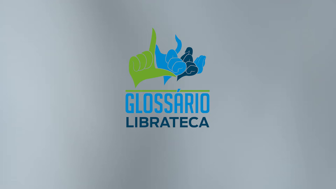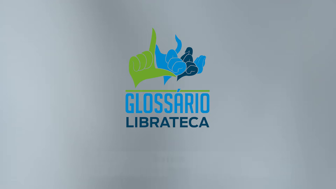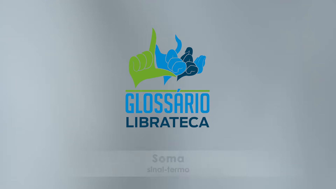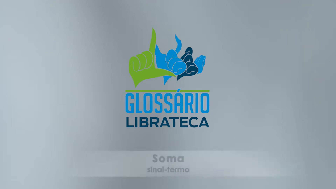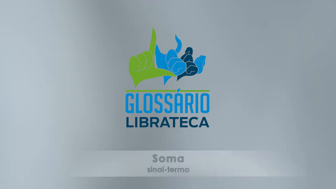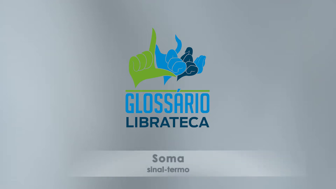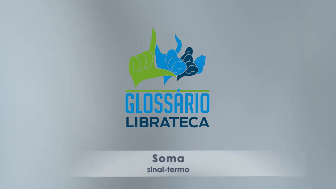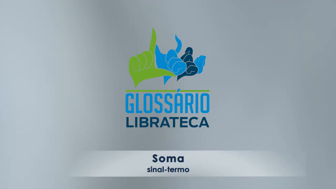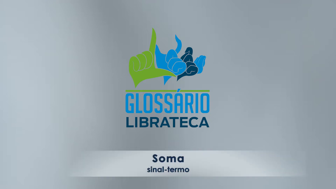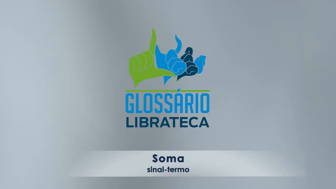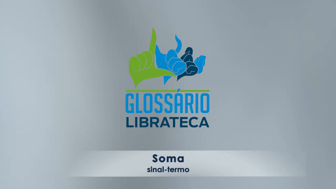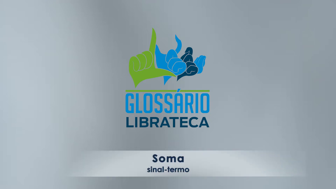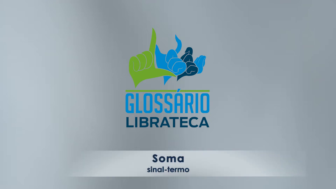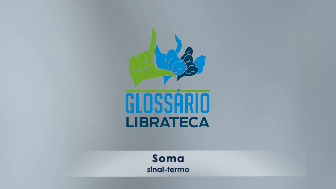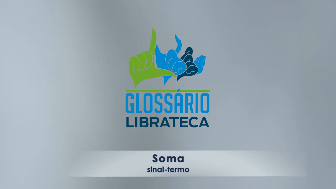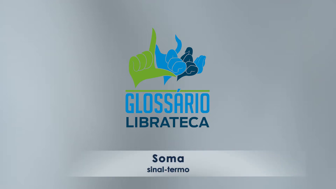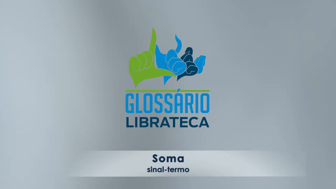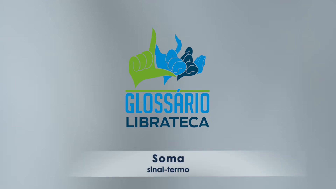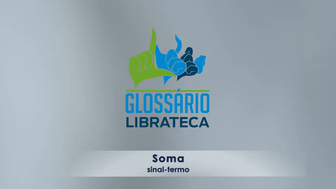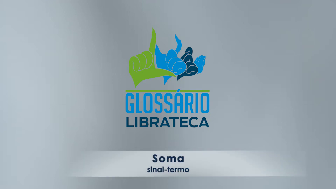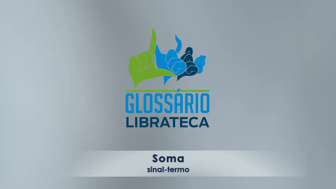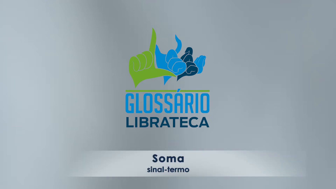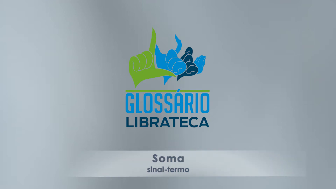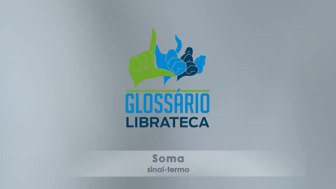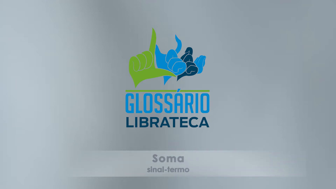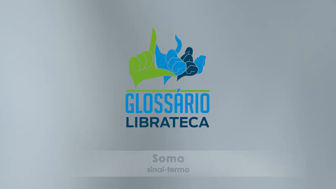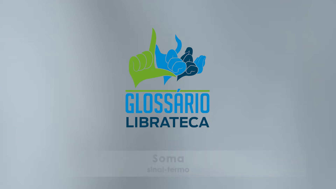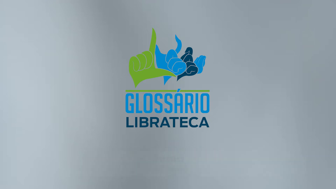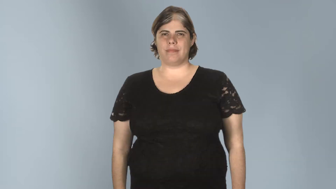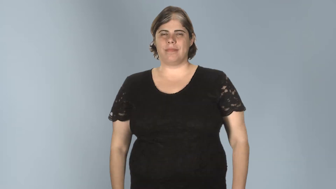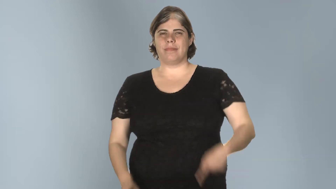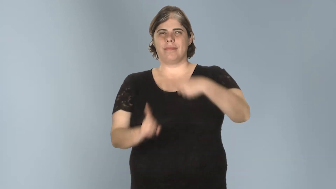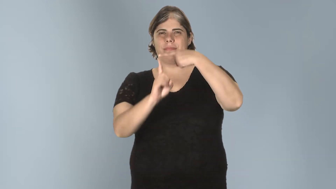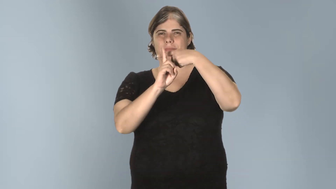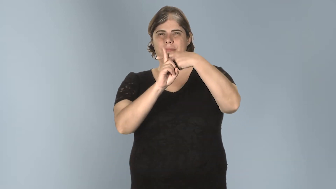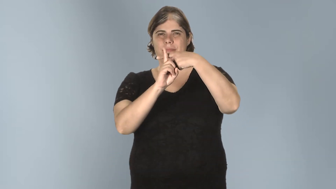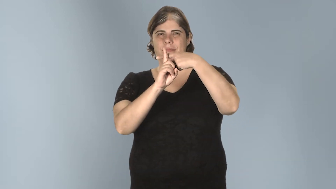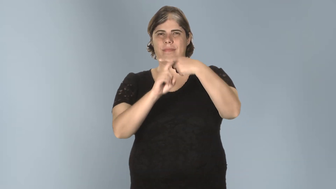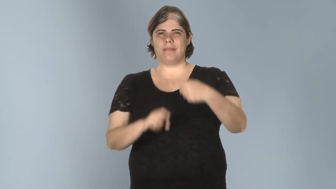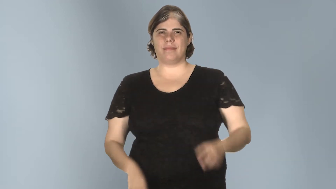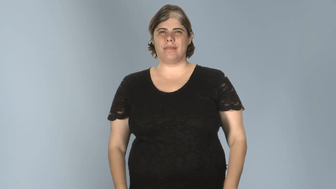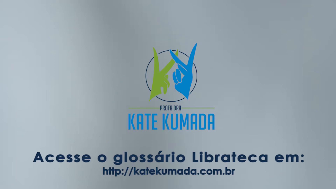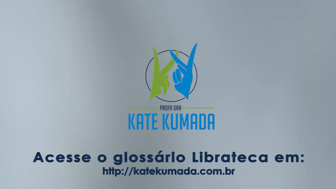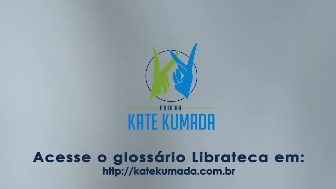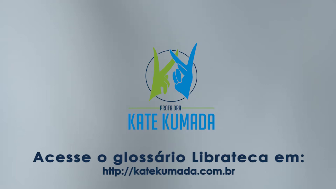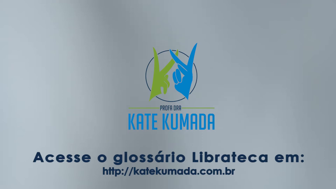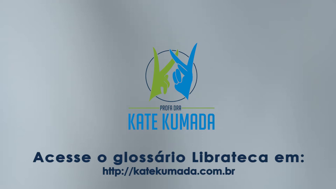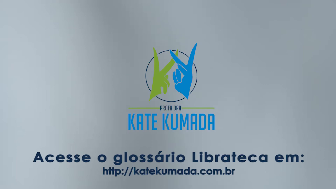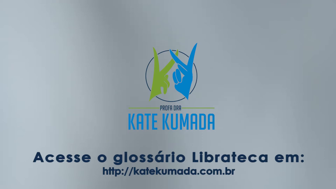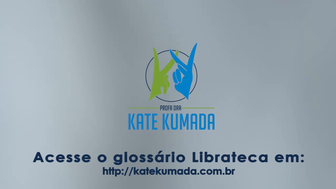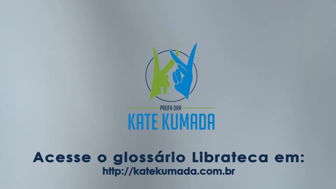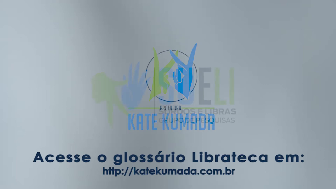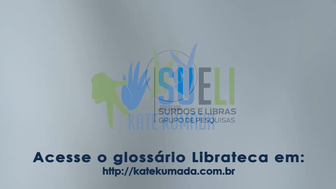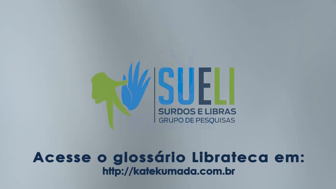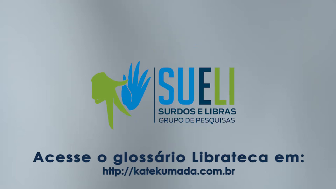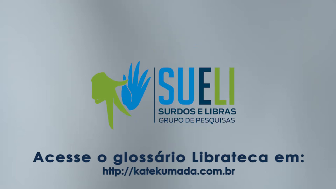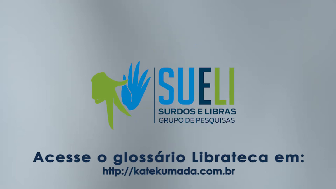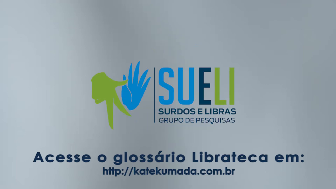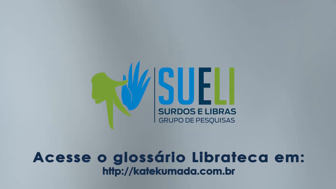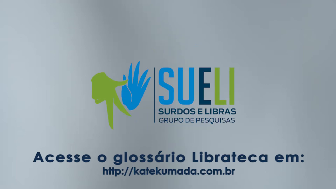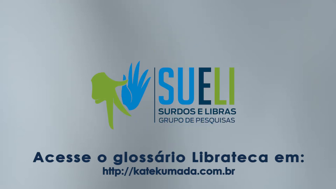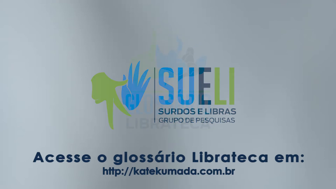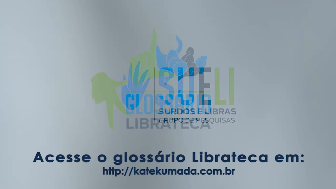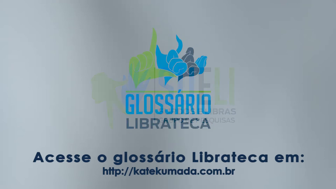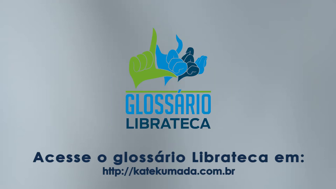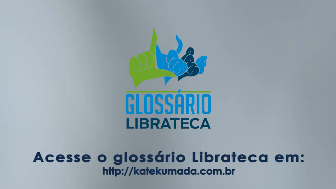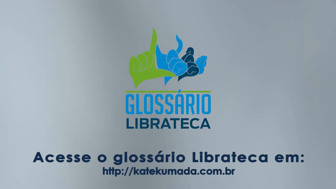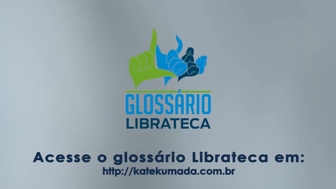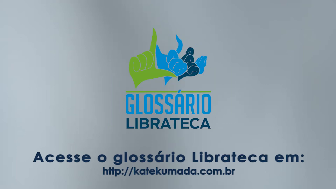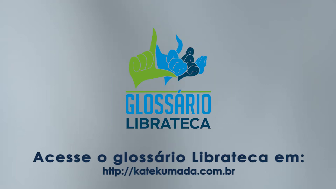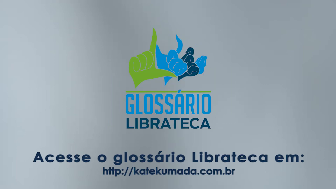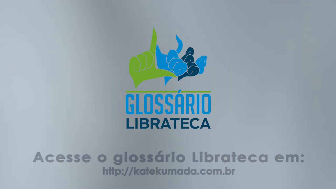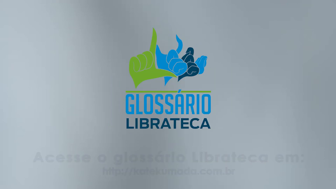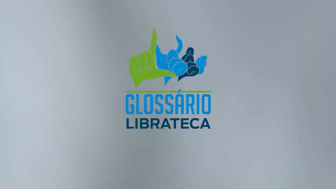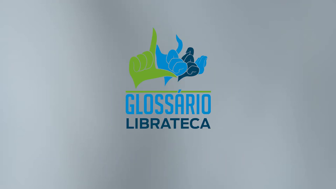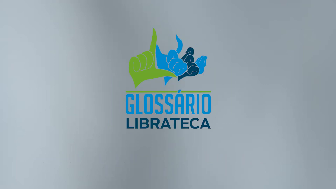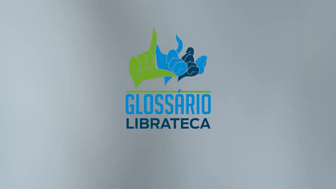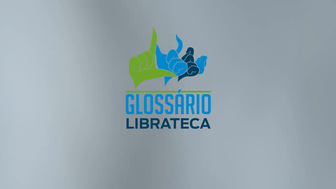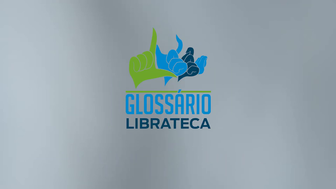Soma